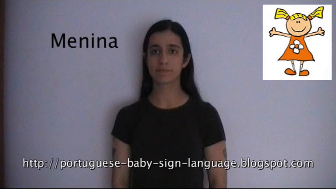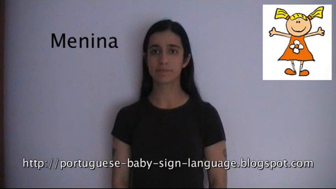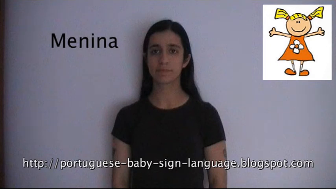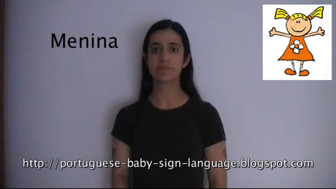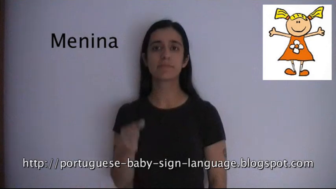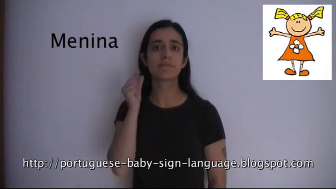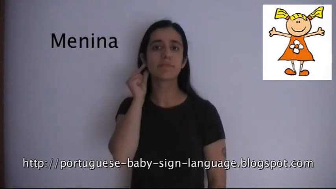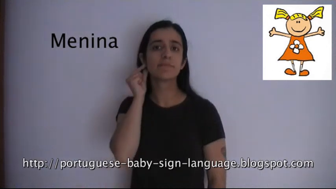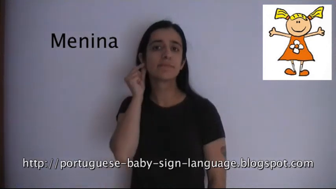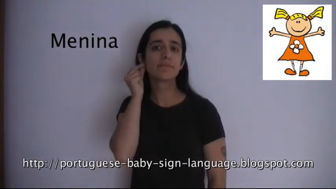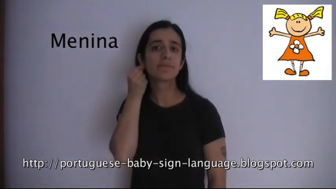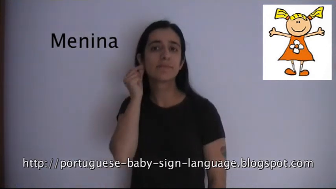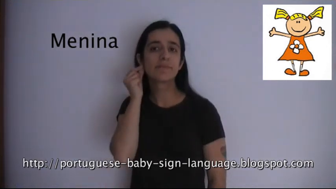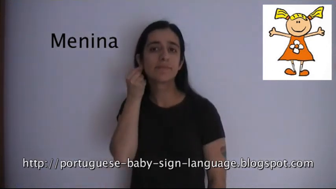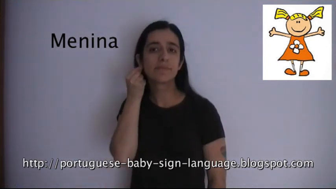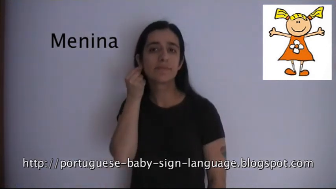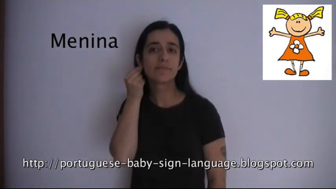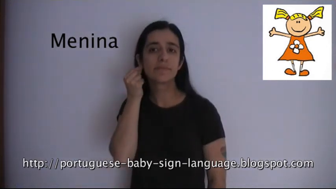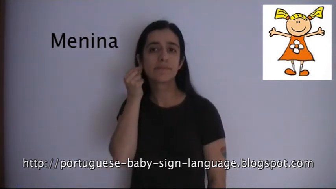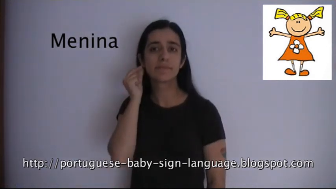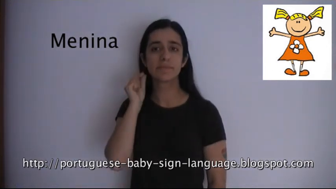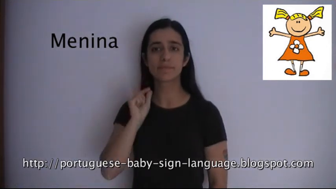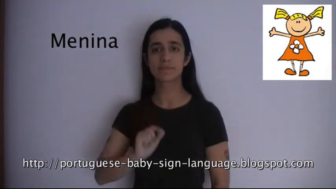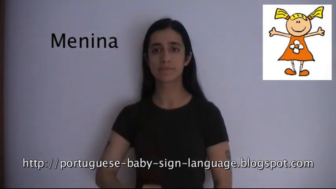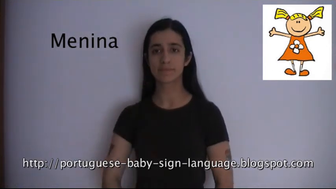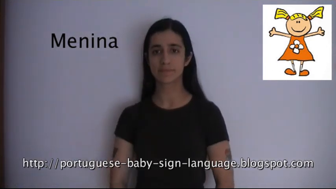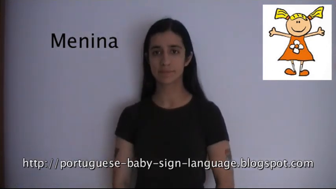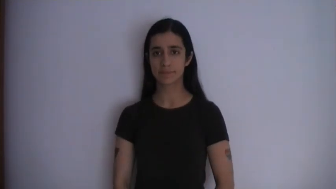menina